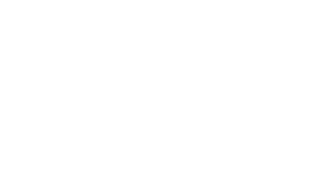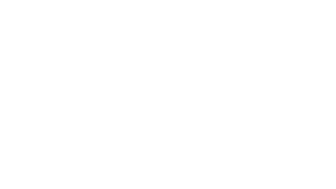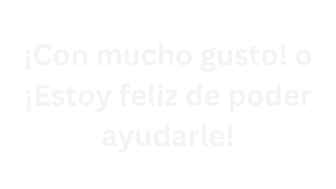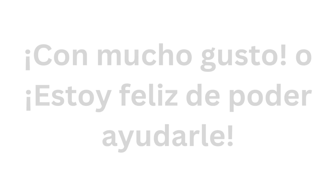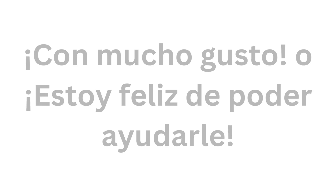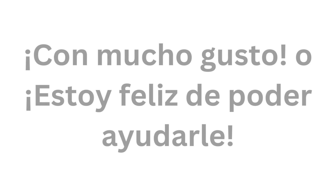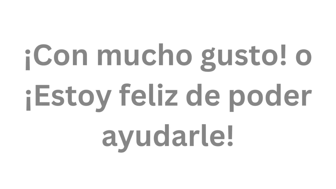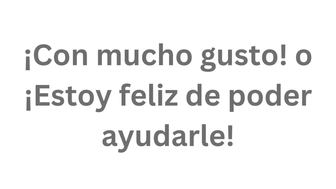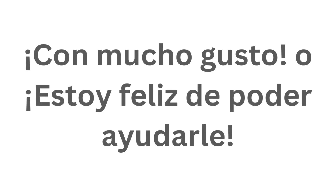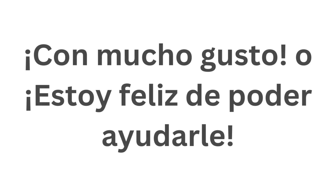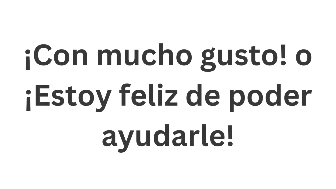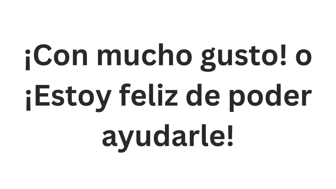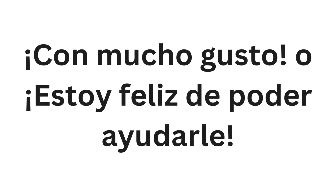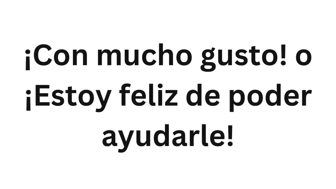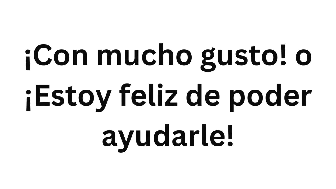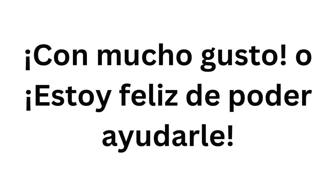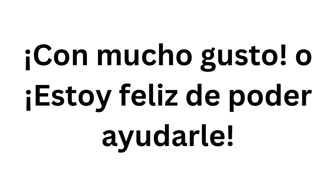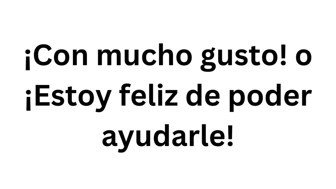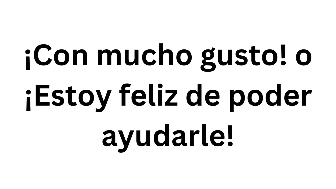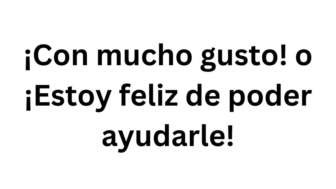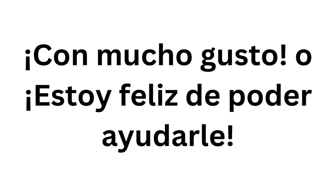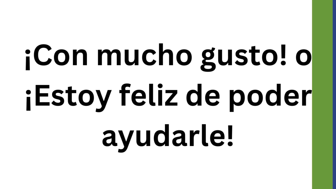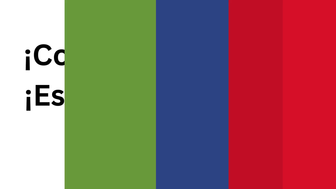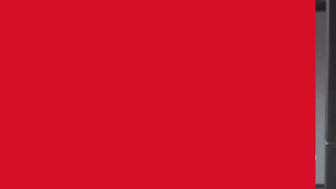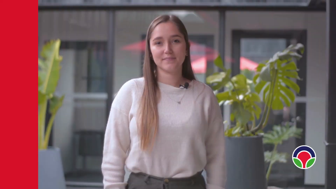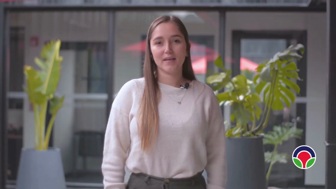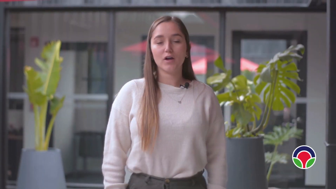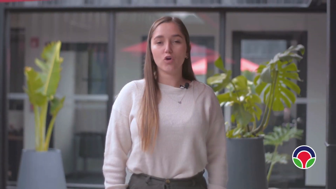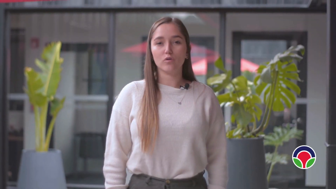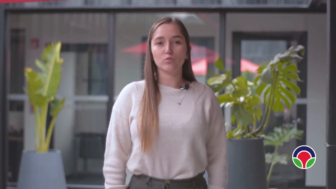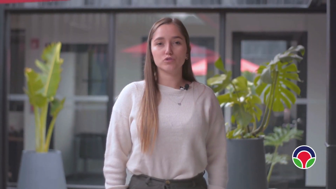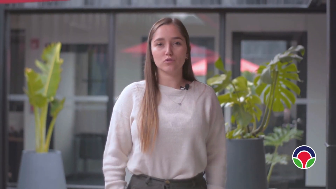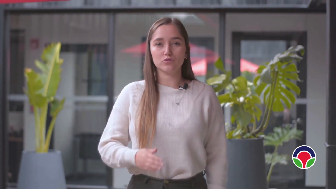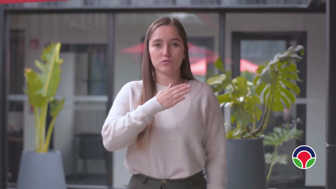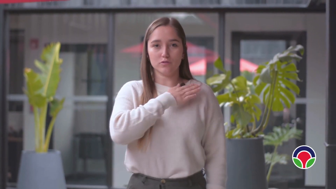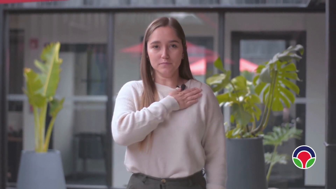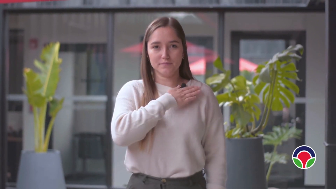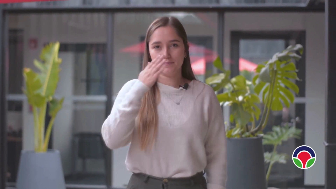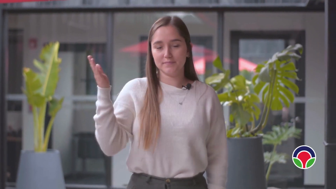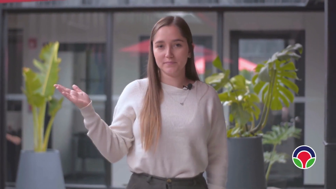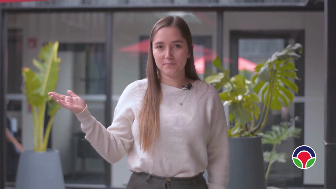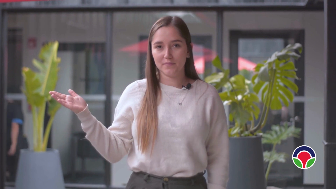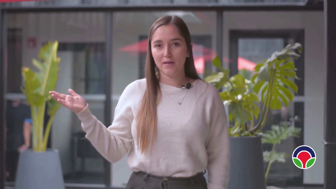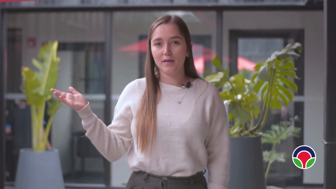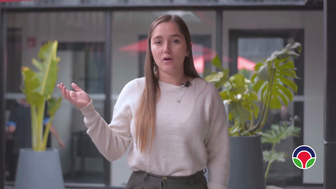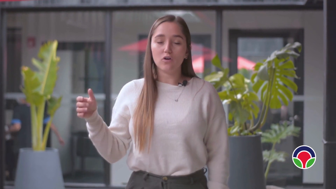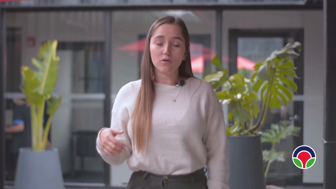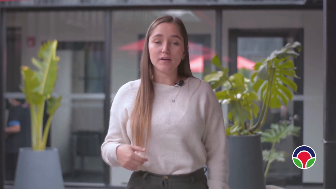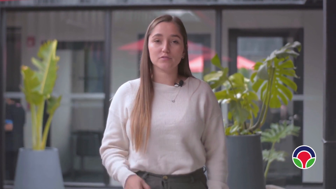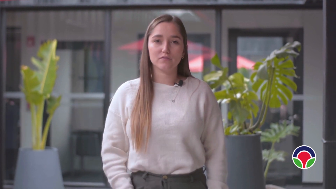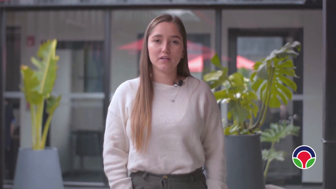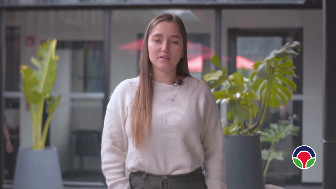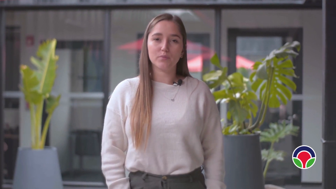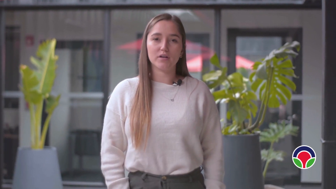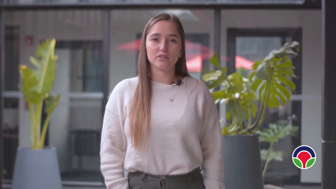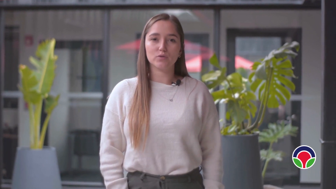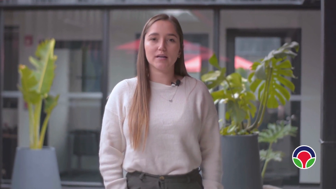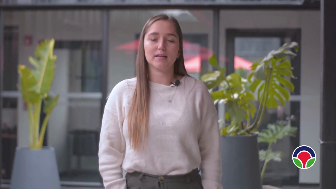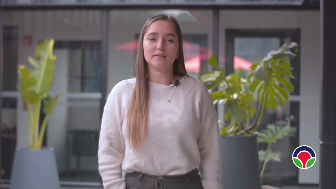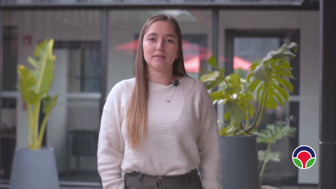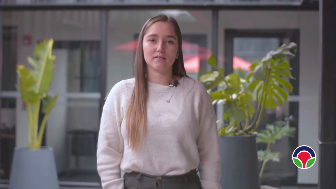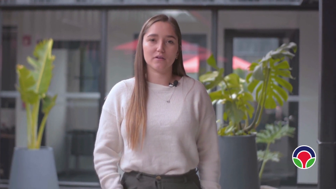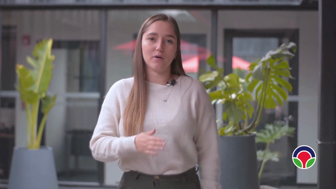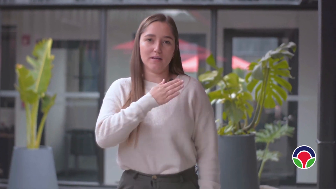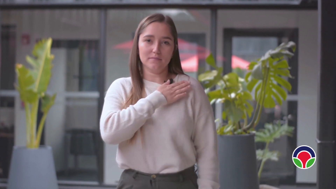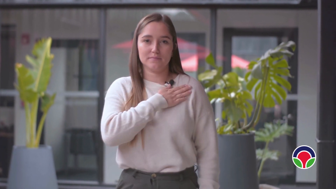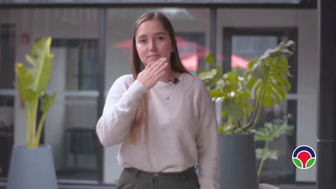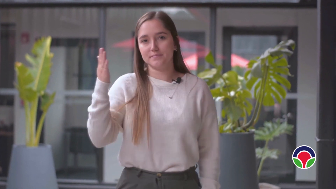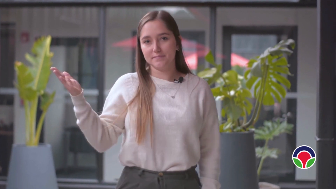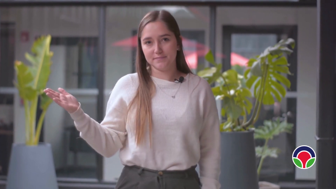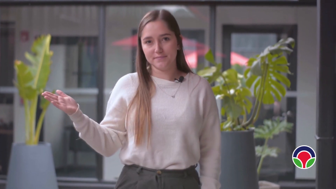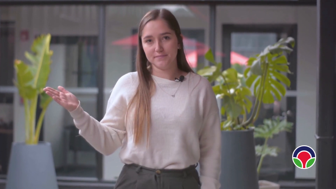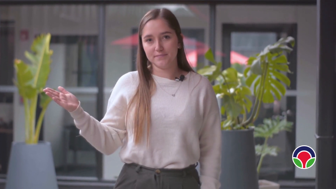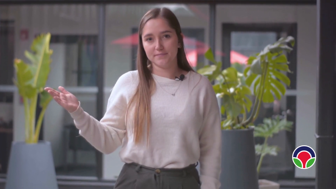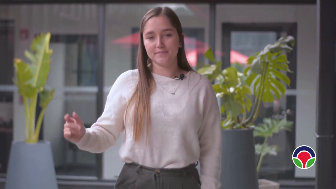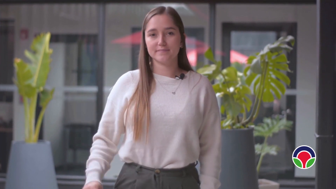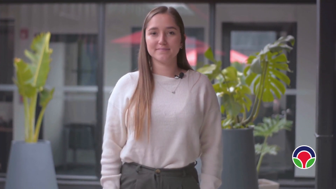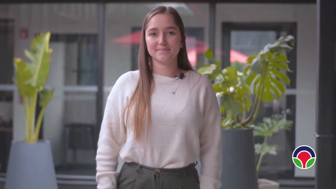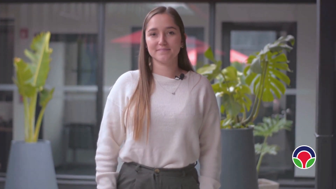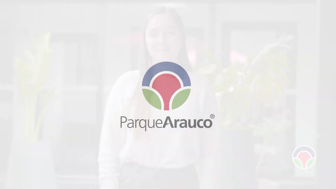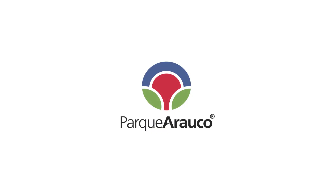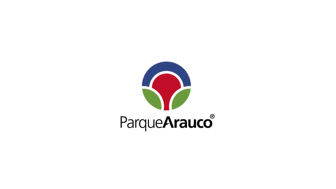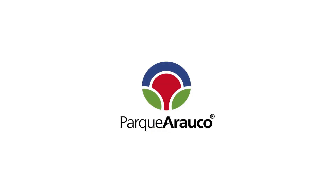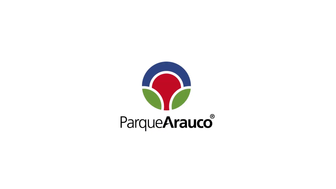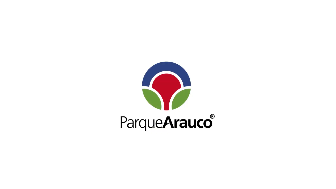¡Con mucho gusto!